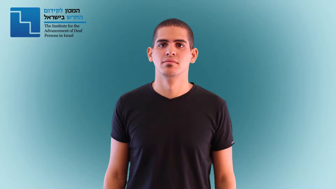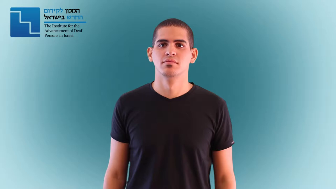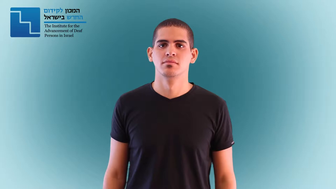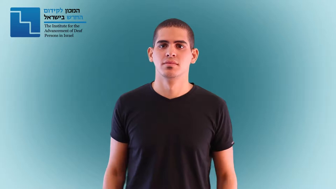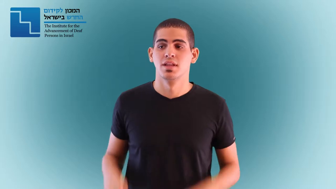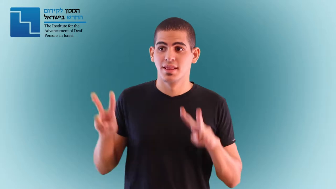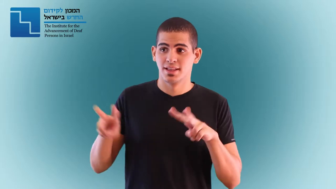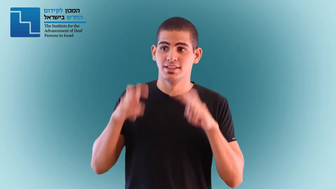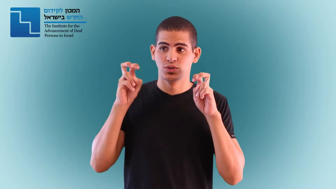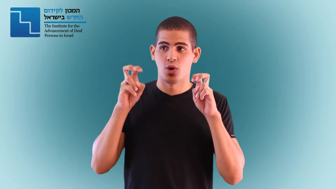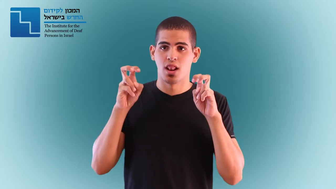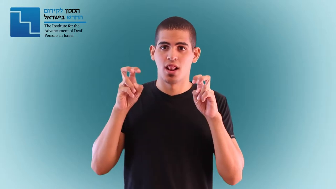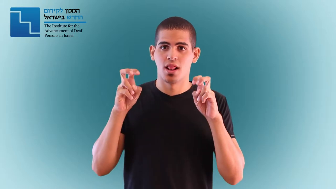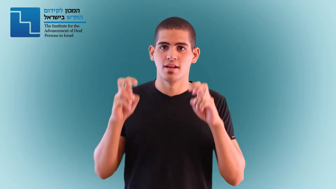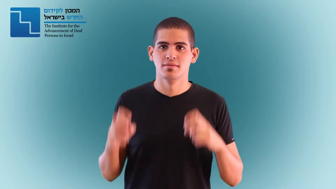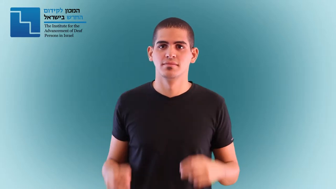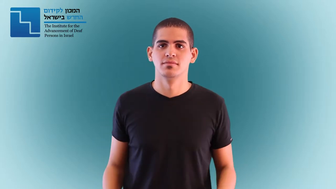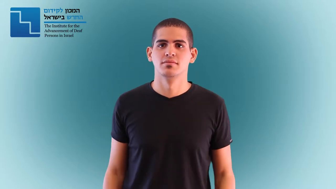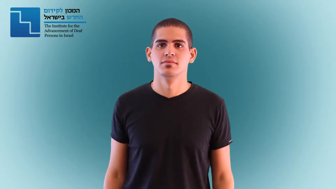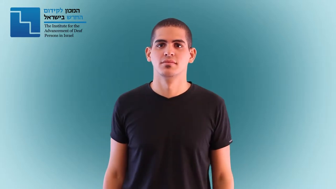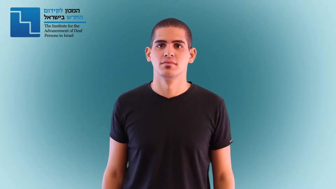לנצל